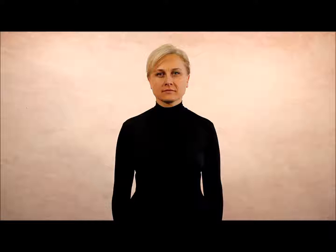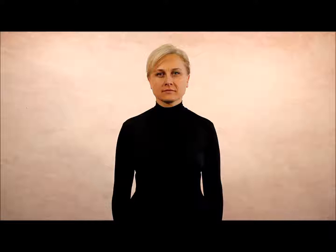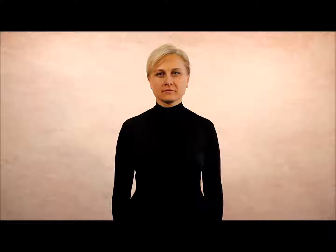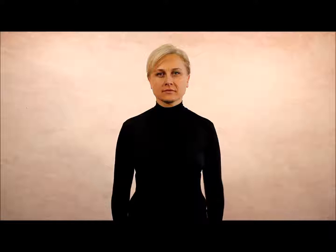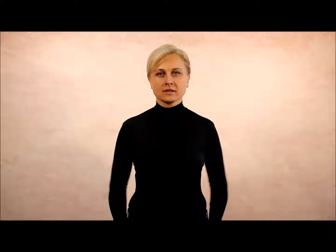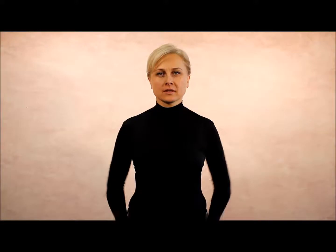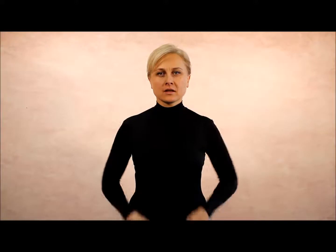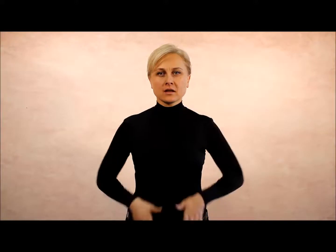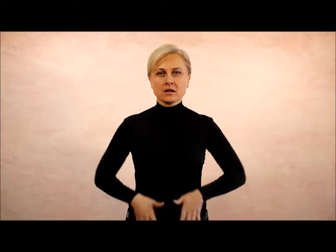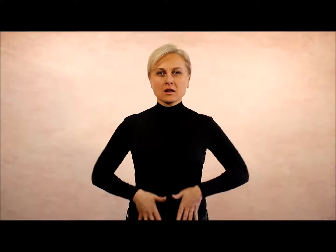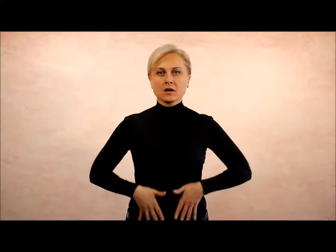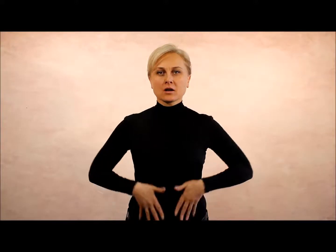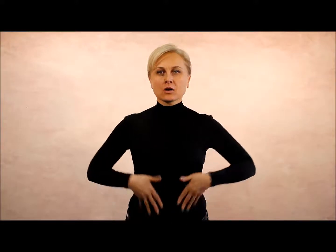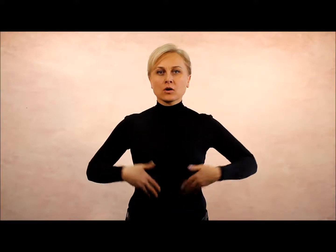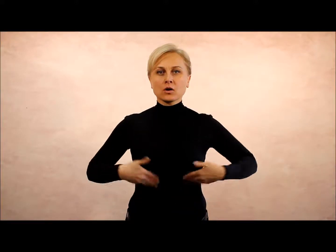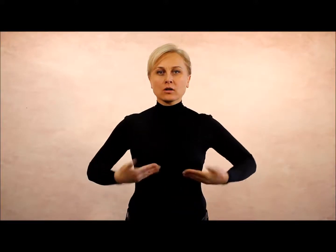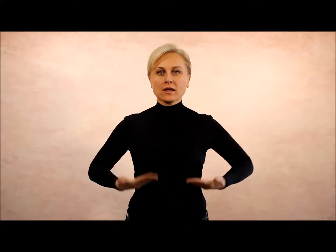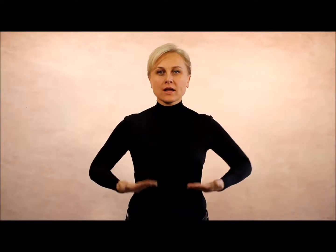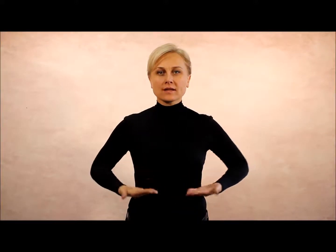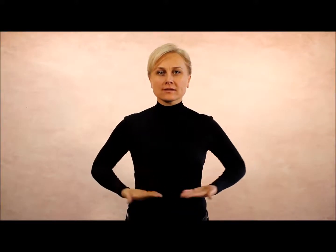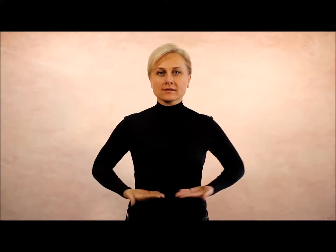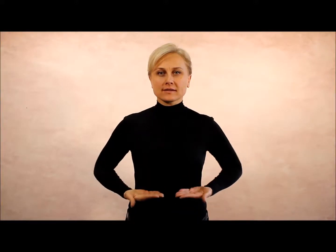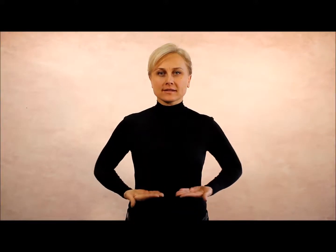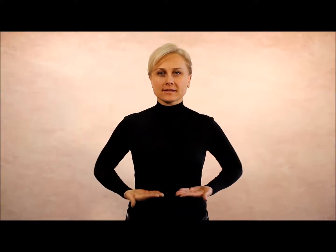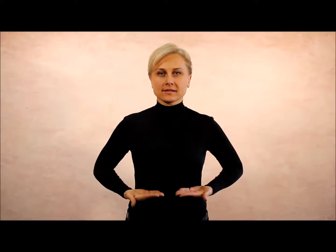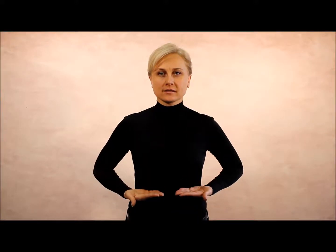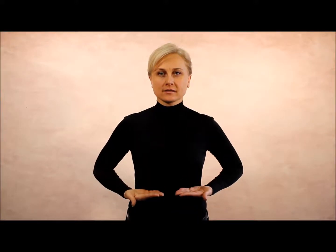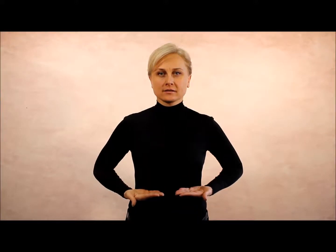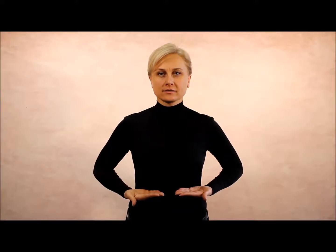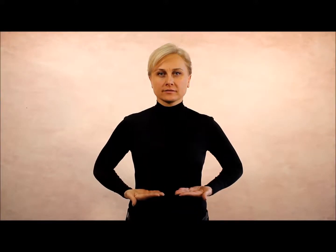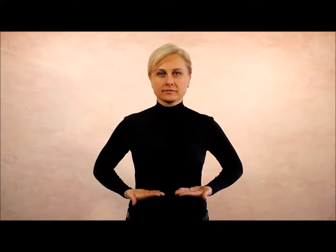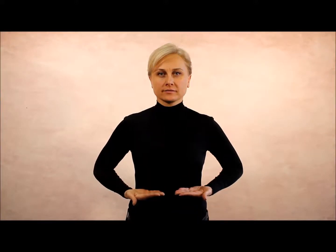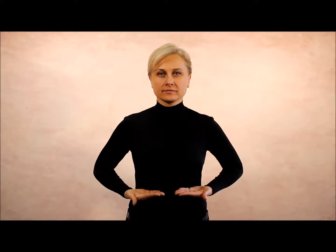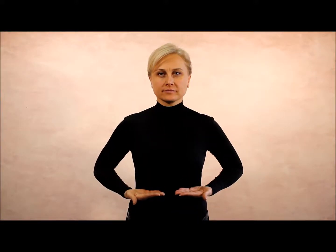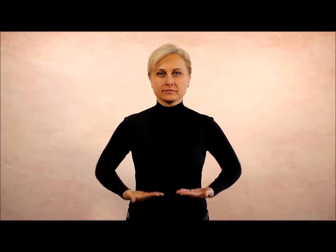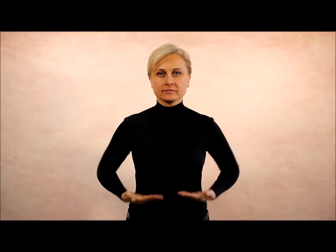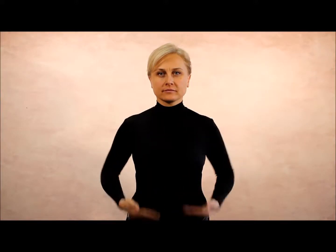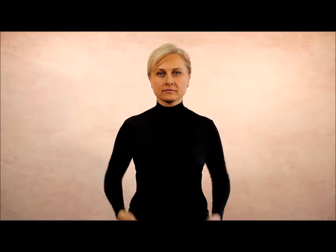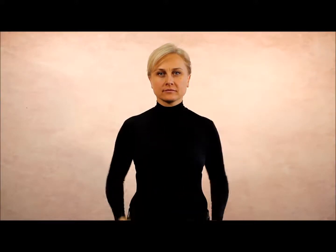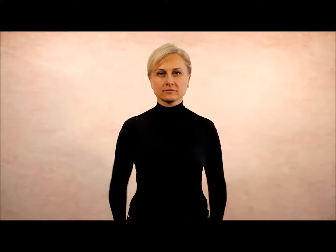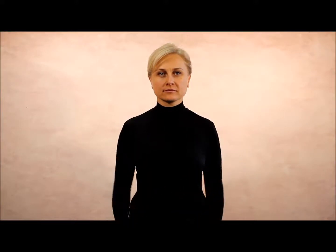Colanti